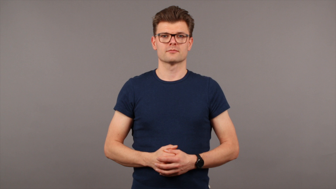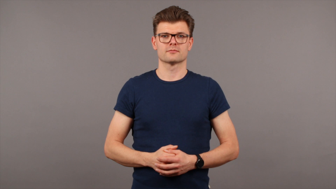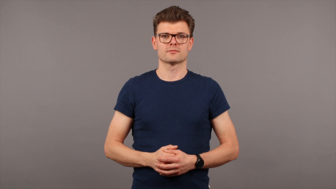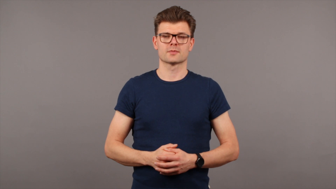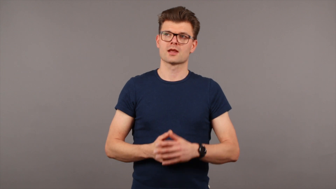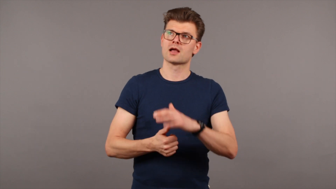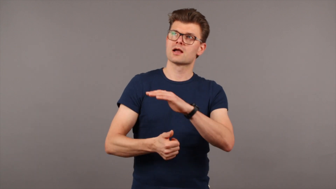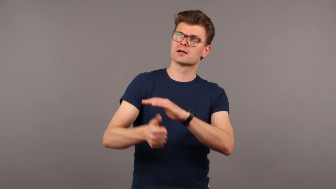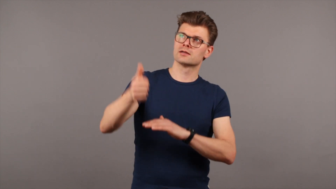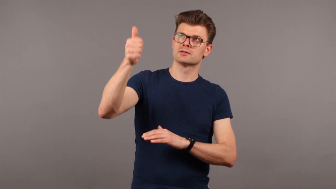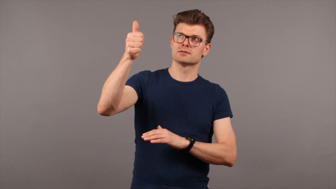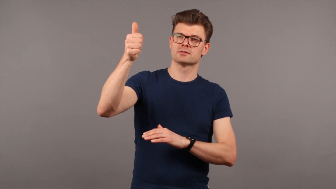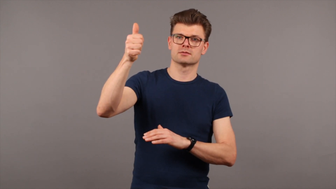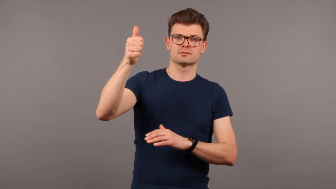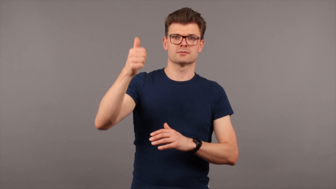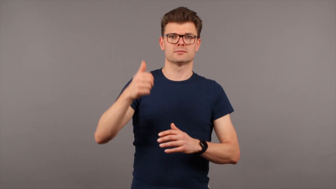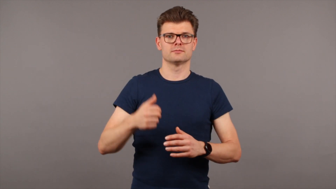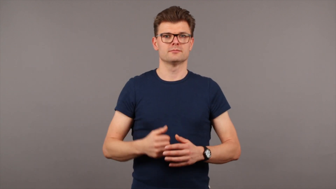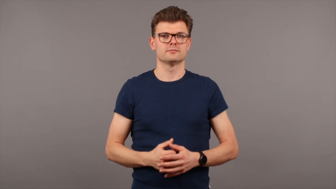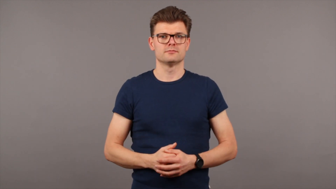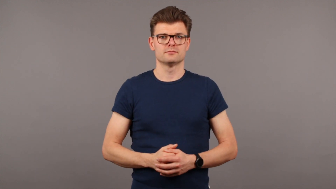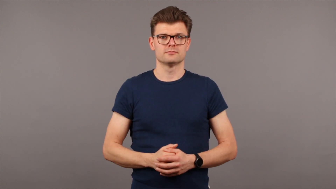Herren